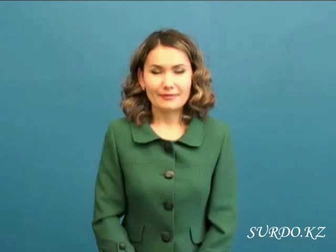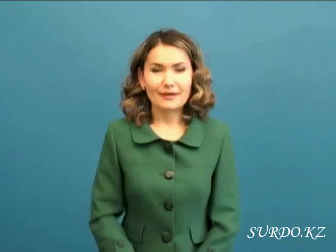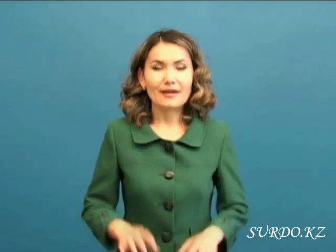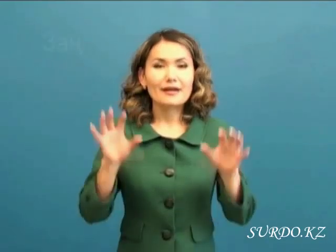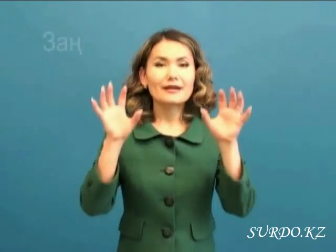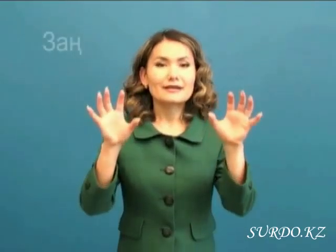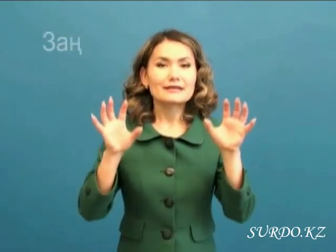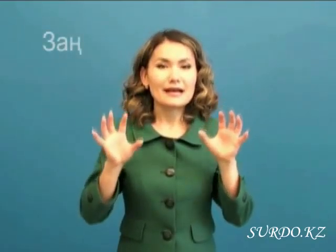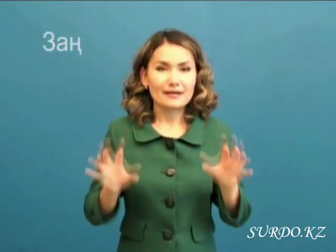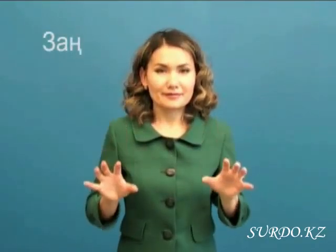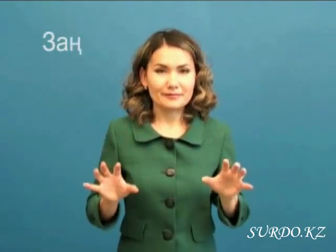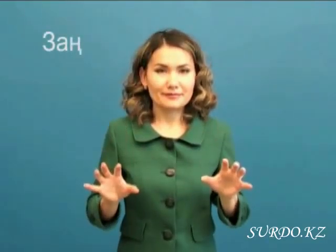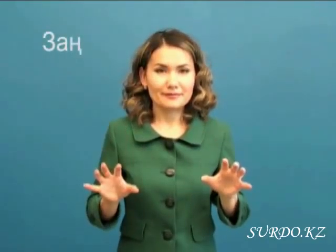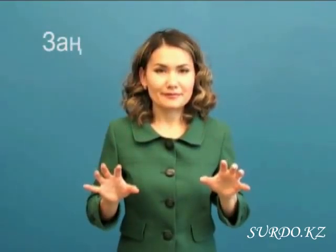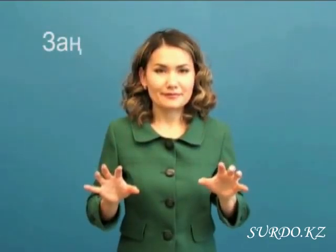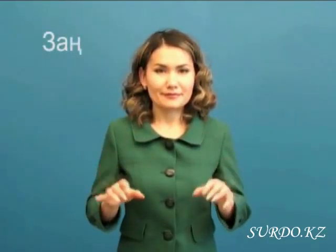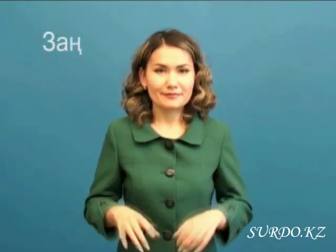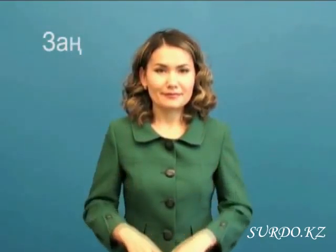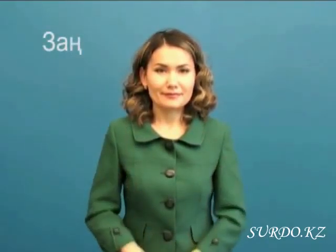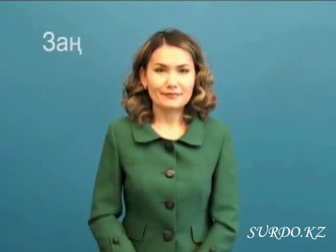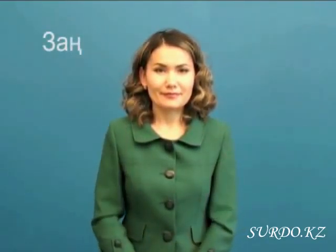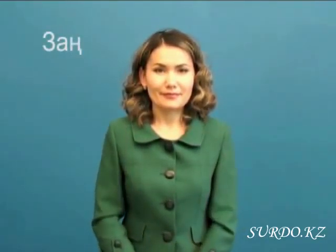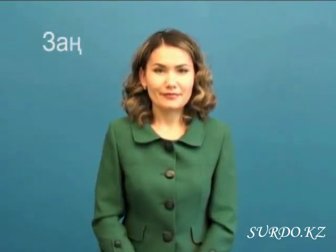Заң